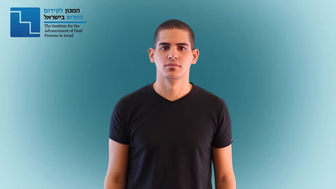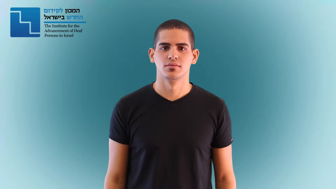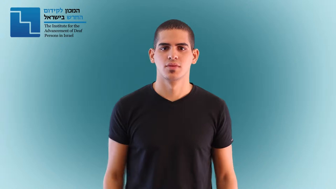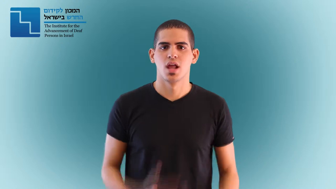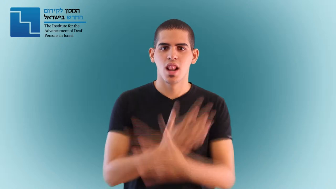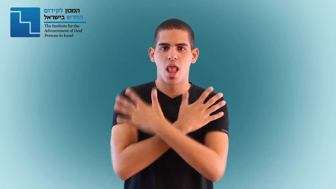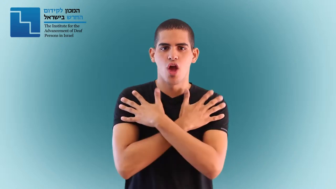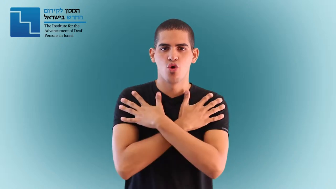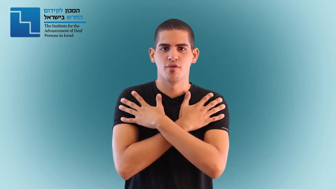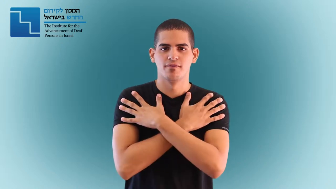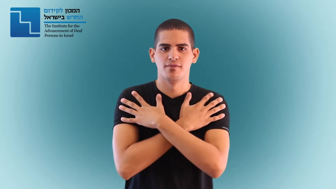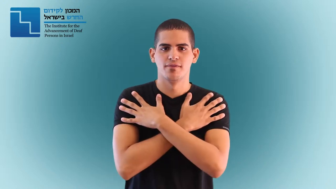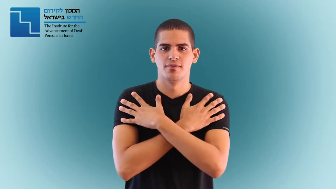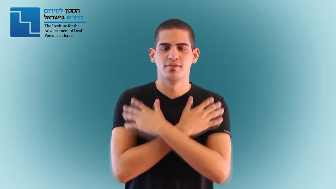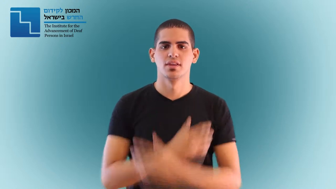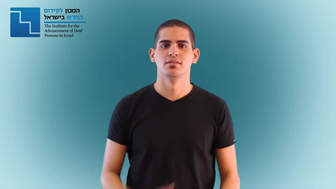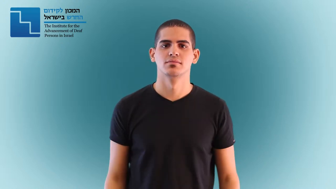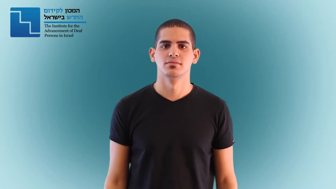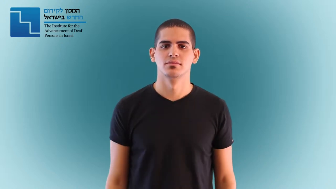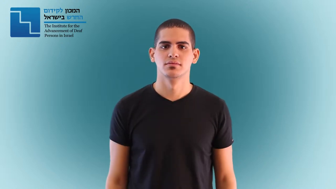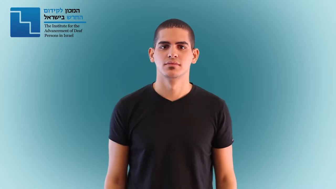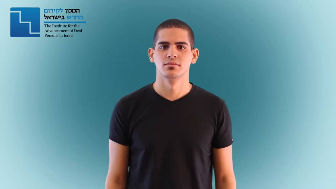אהבה